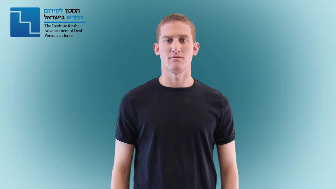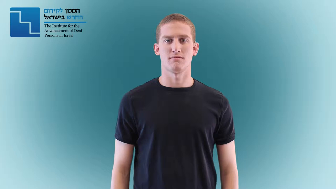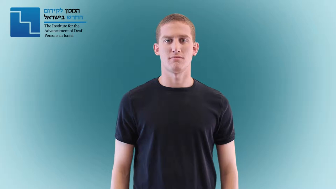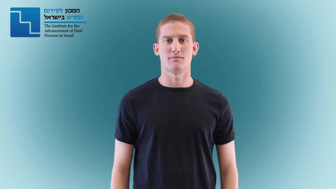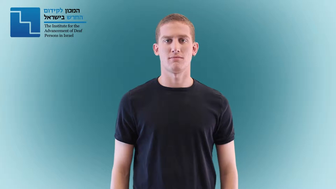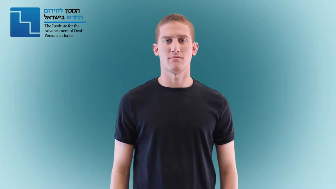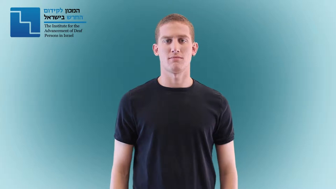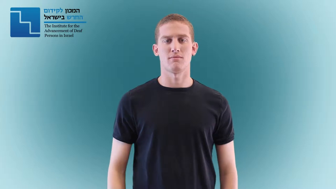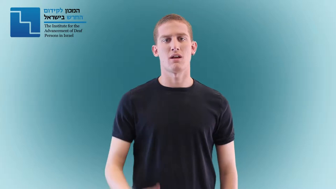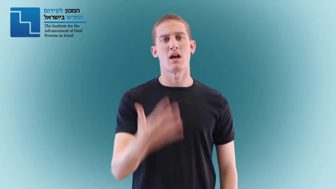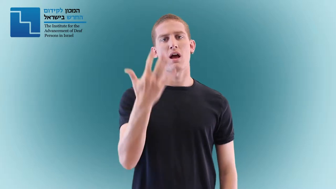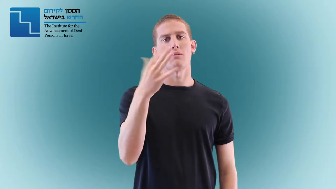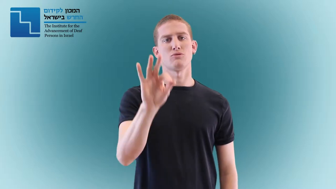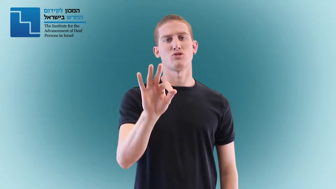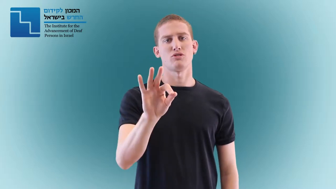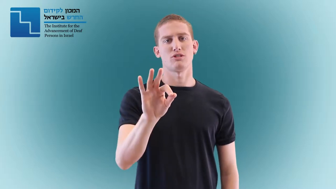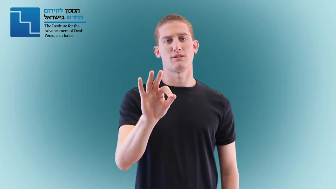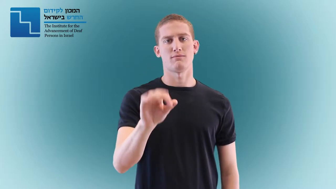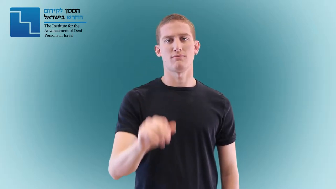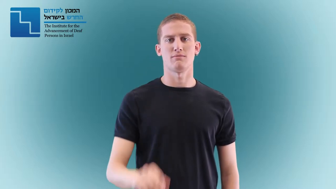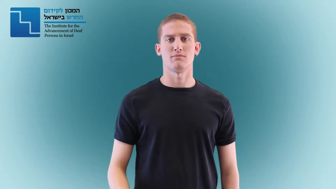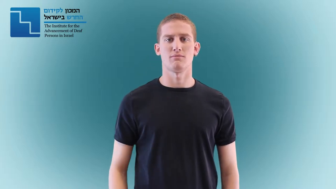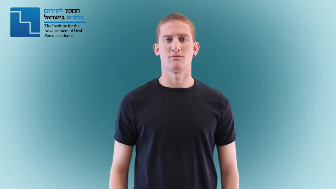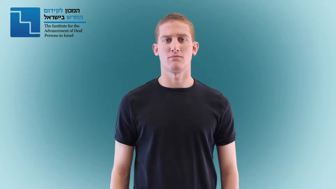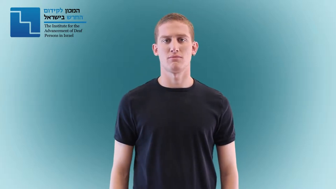חמישים